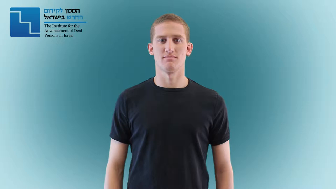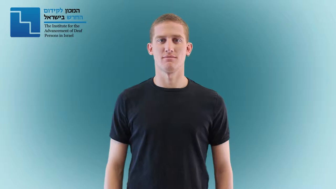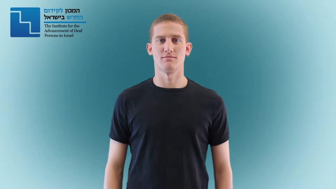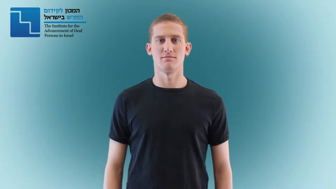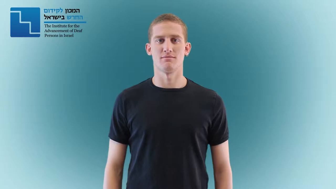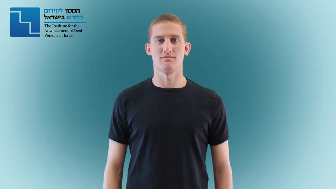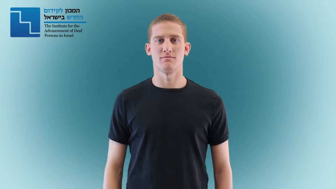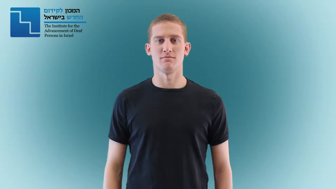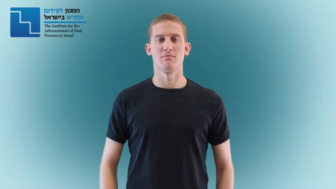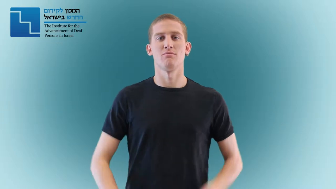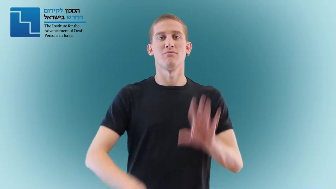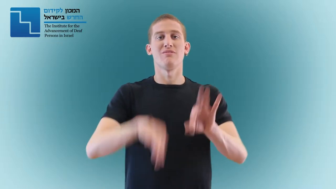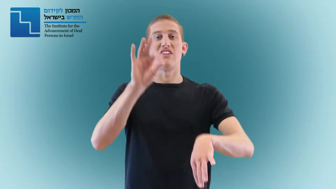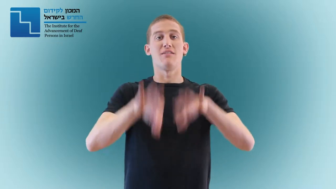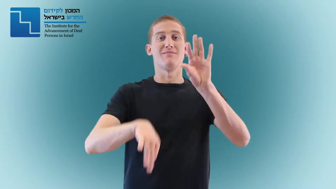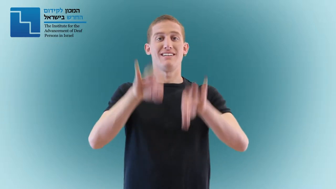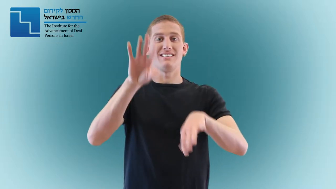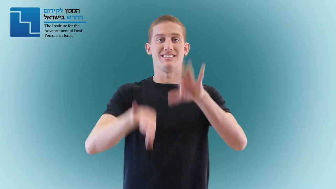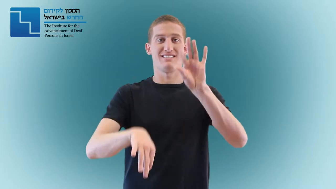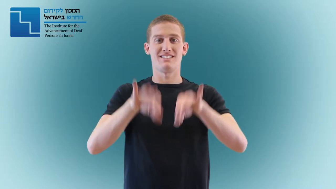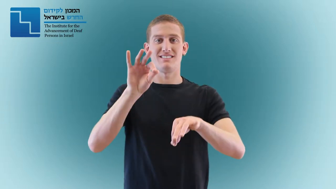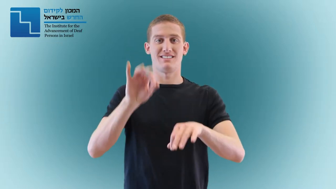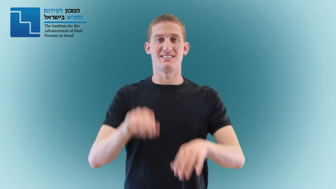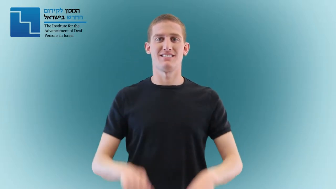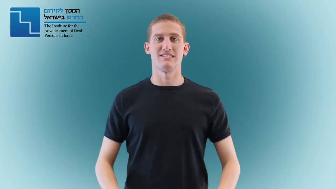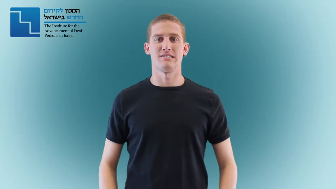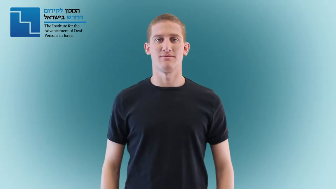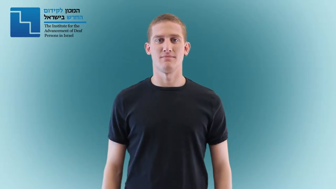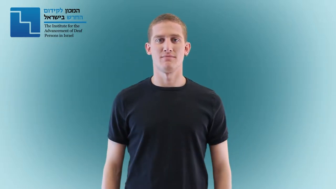מפעל הפיס